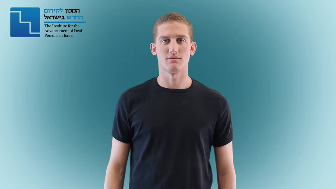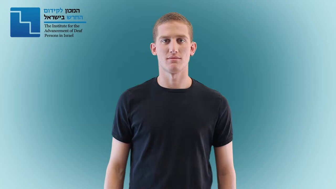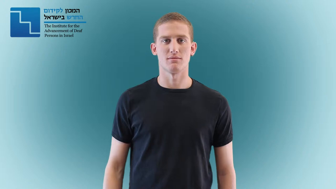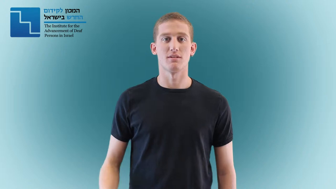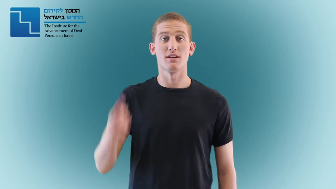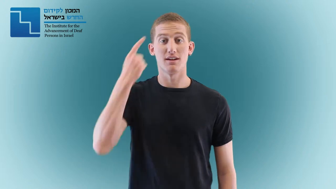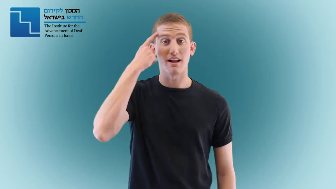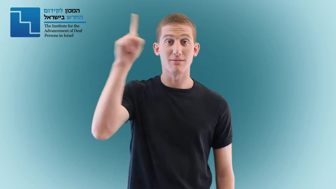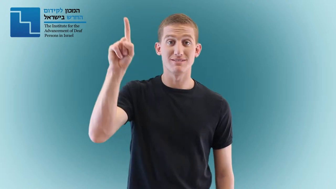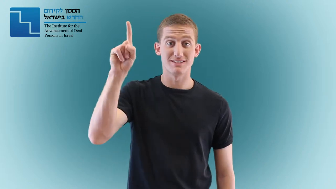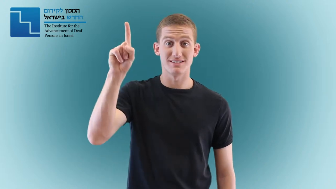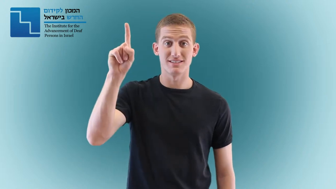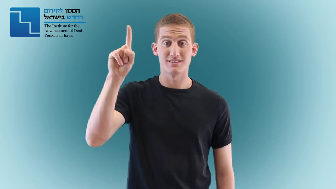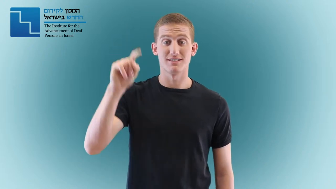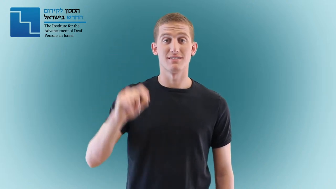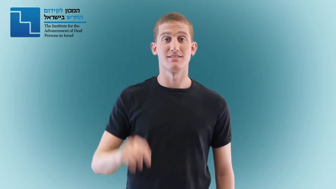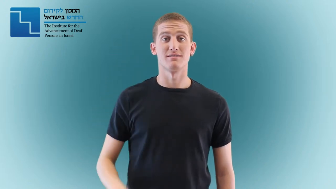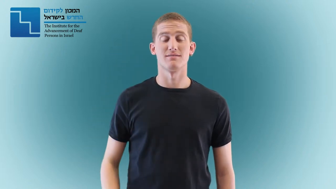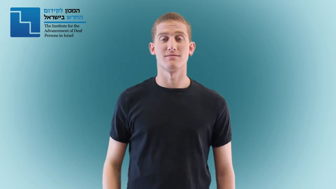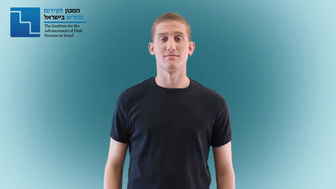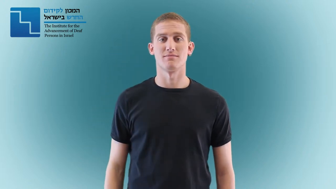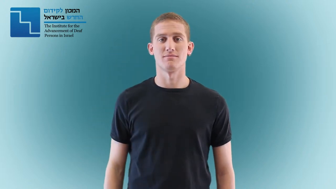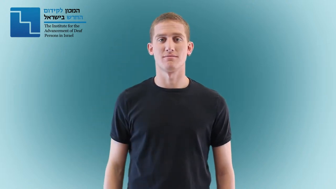להמציא